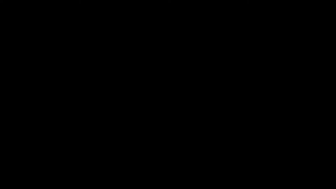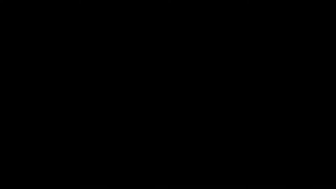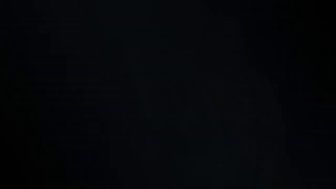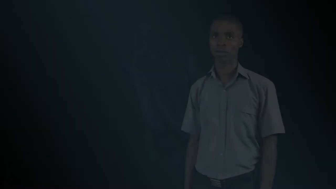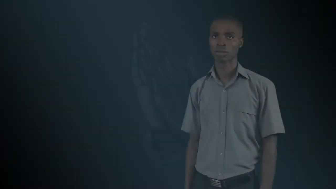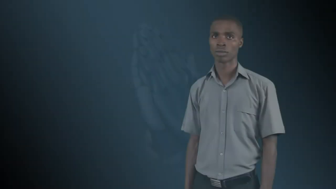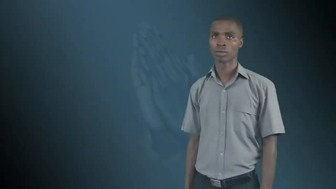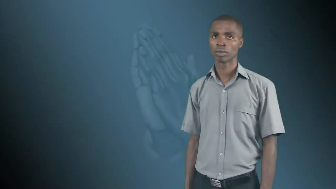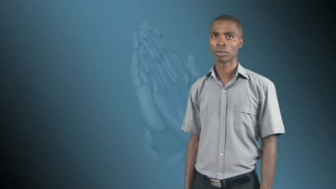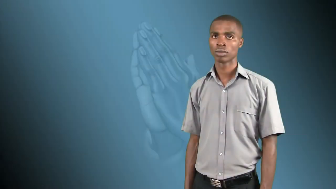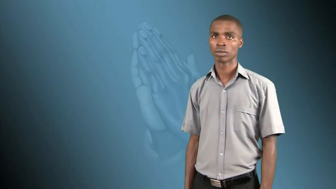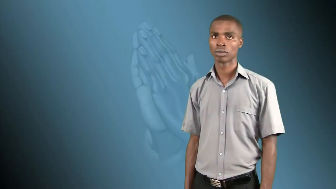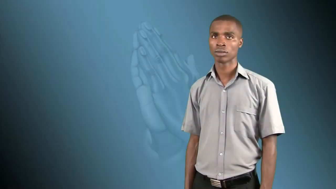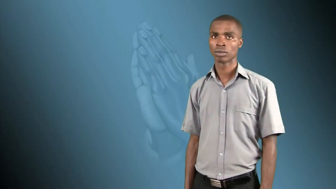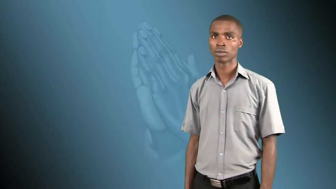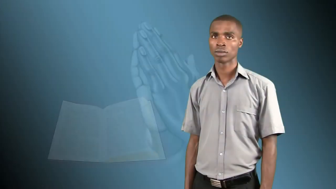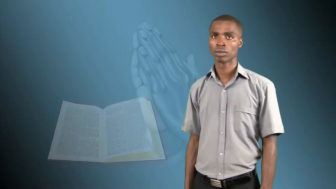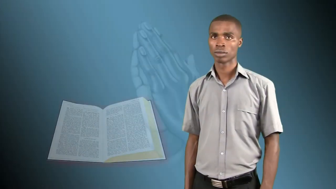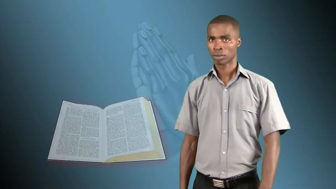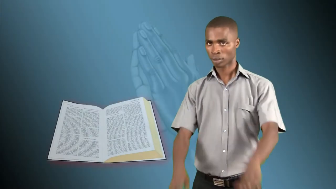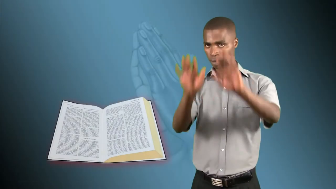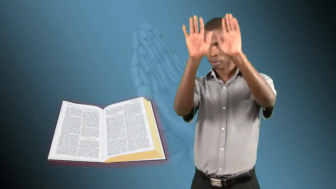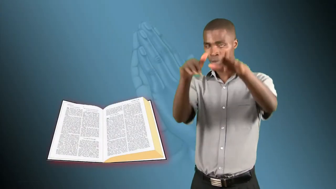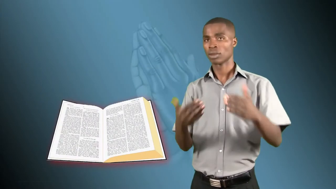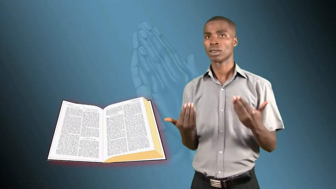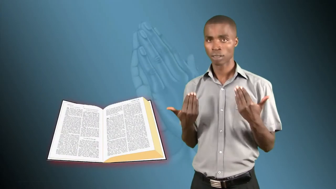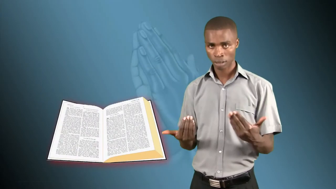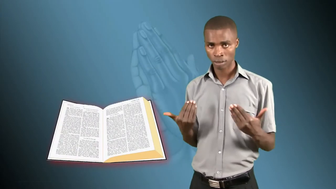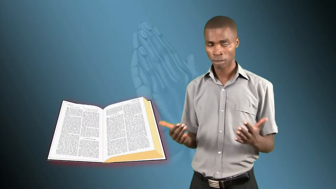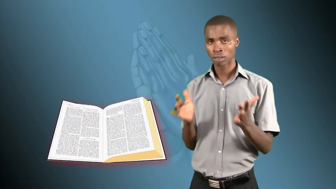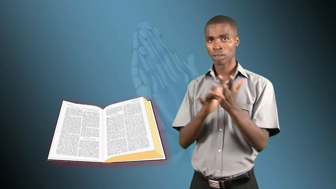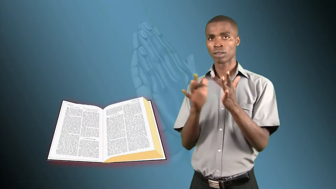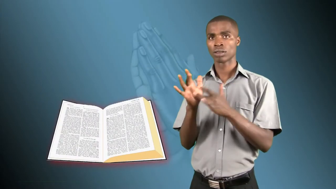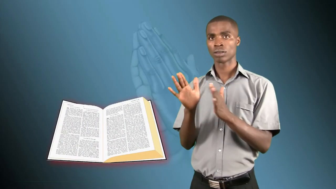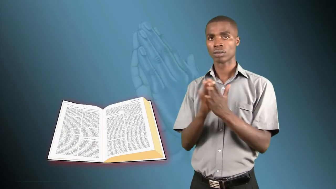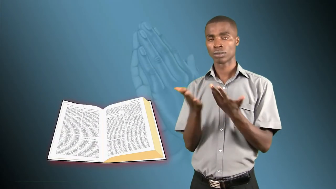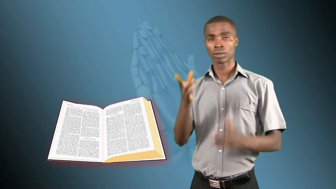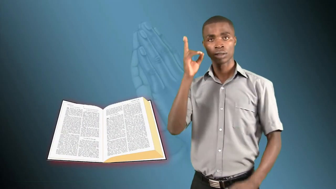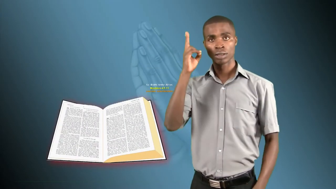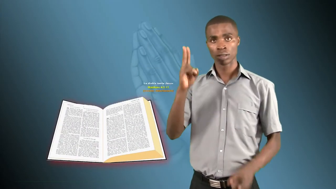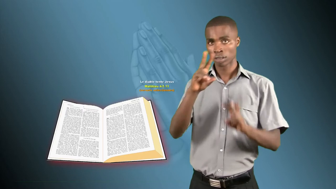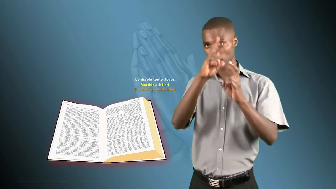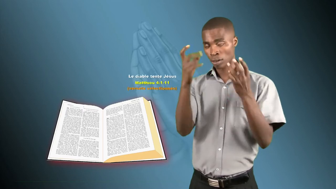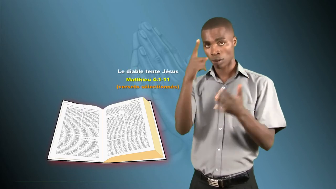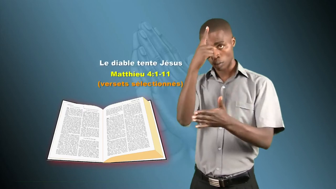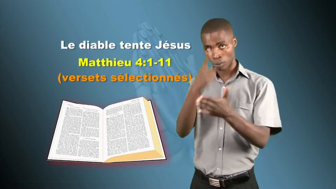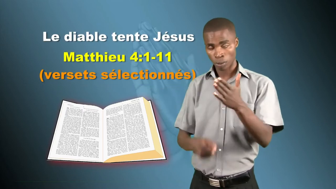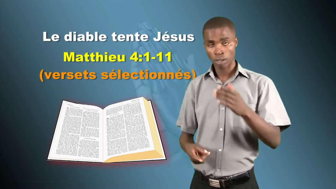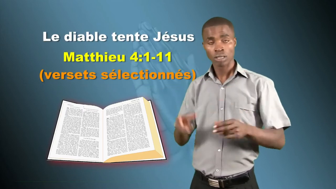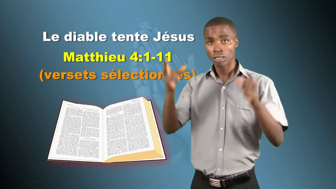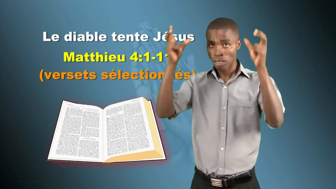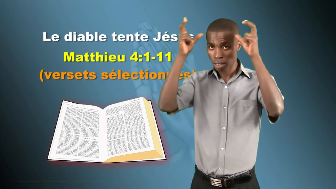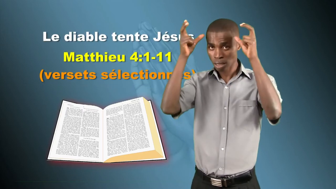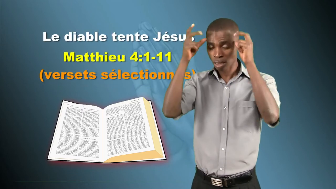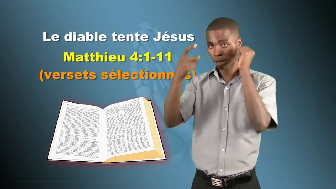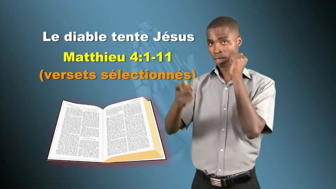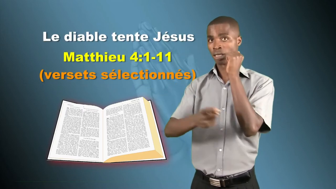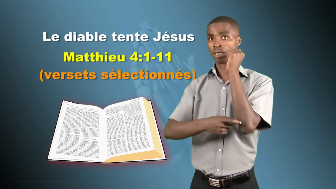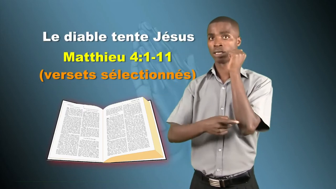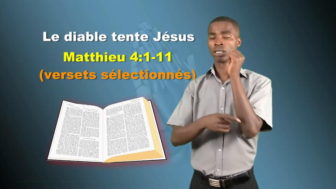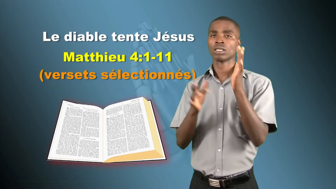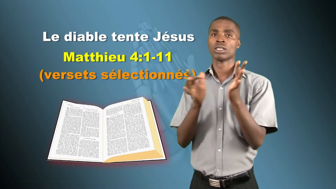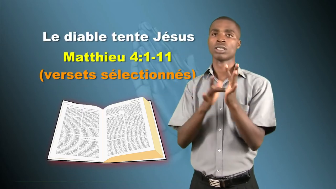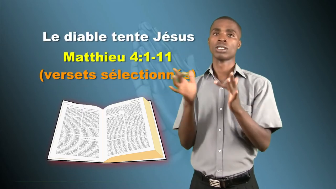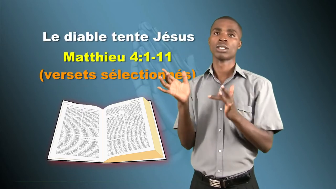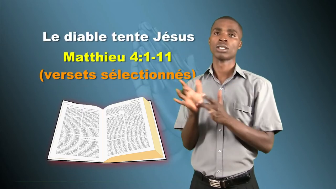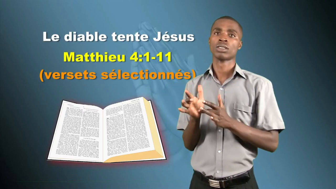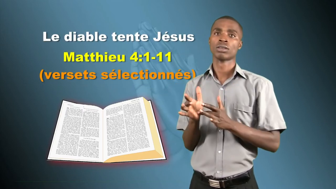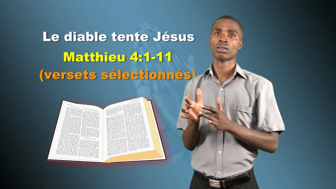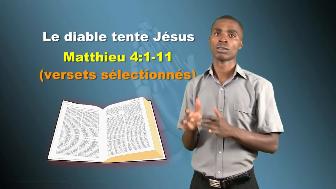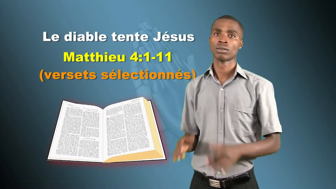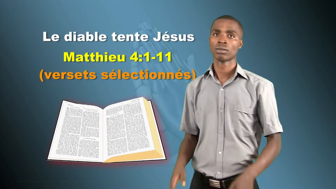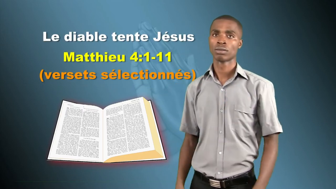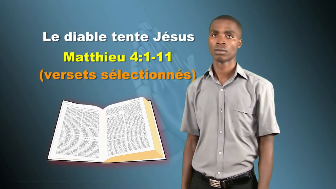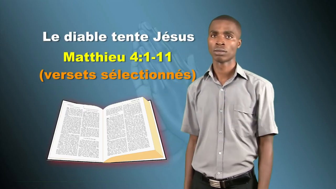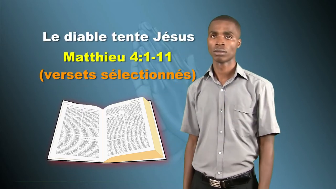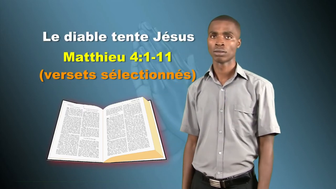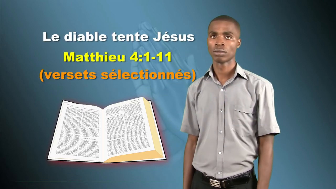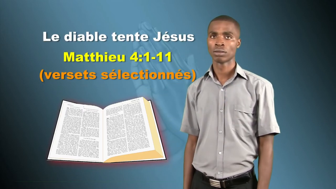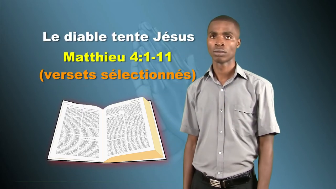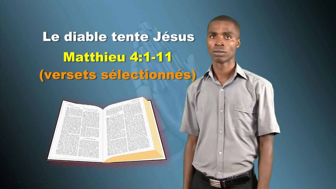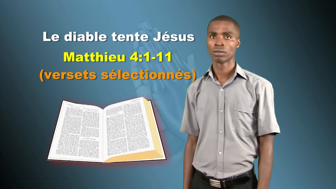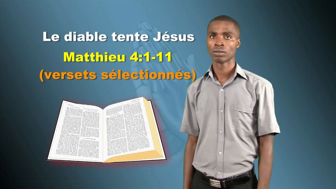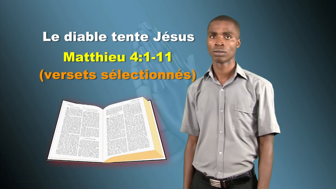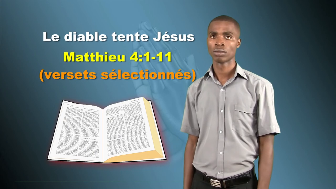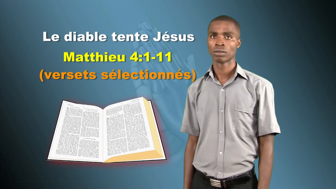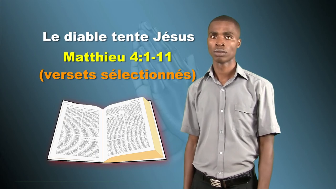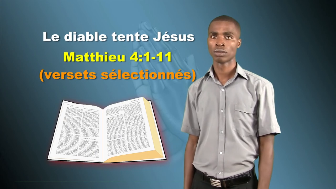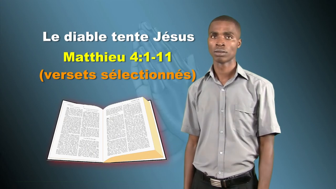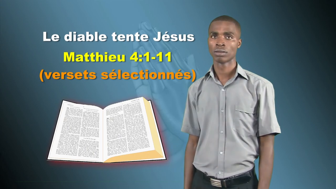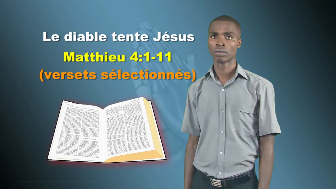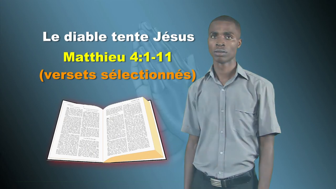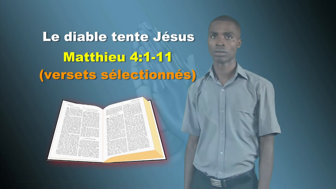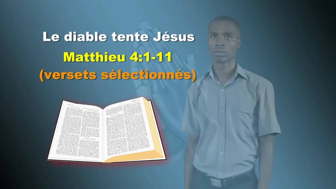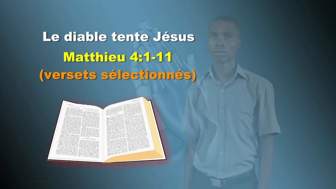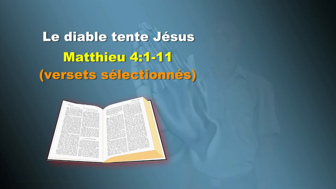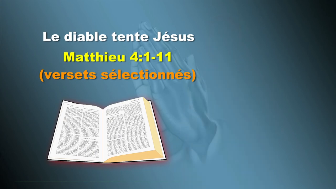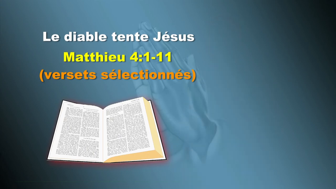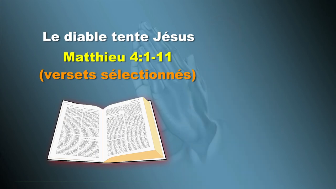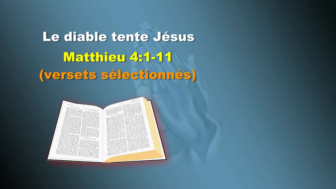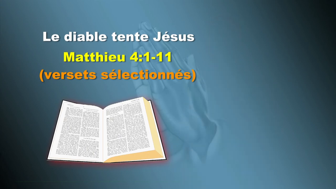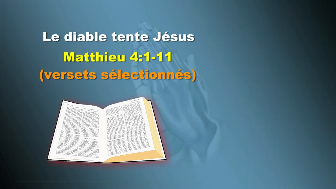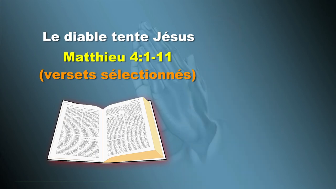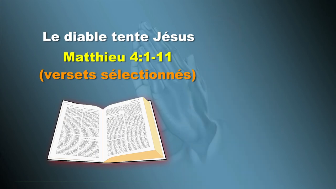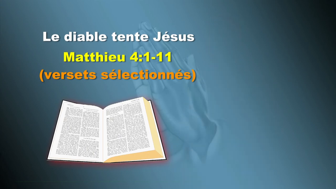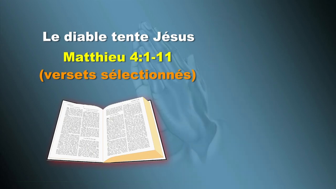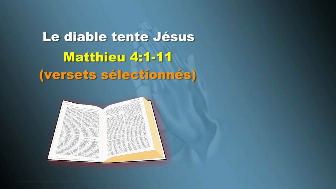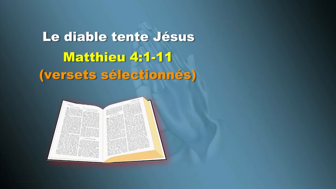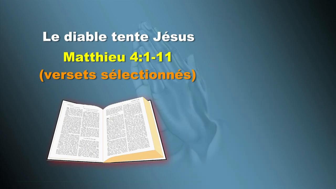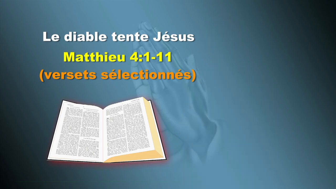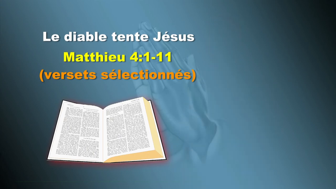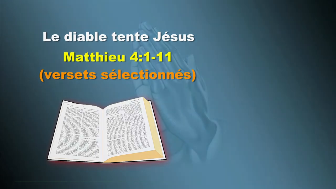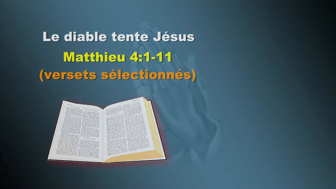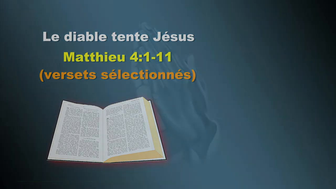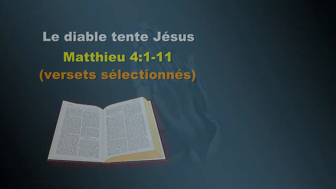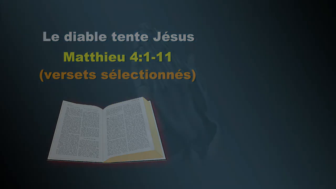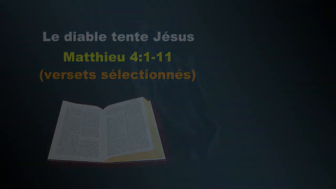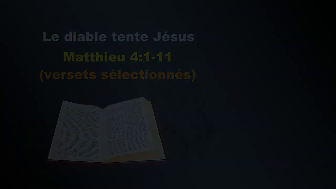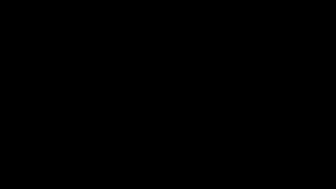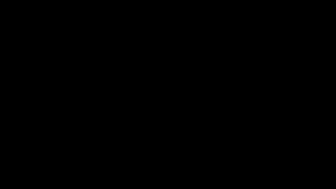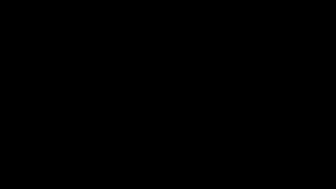Le diable tente Jésus